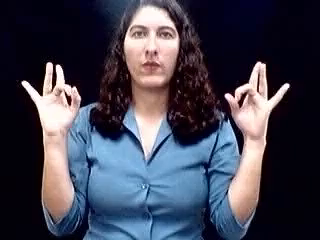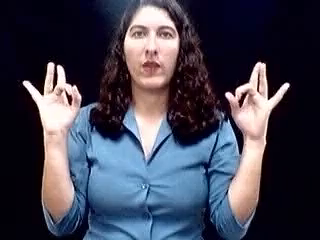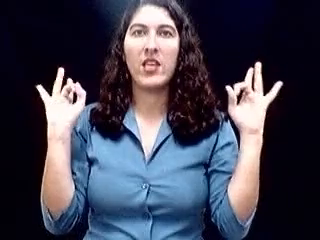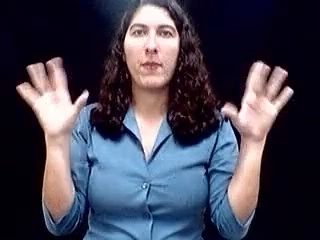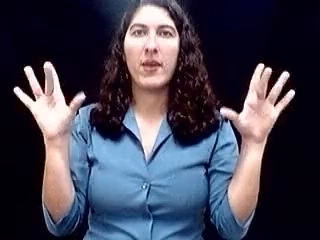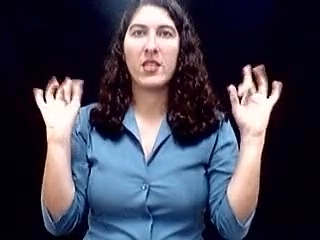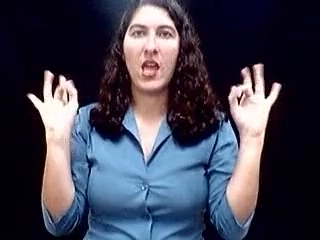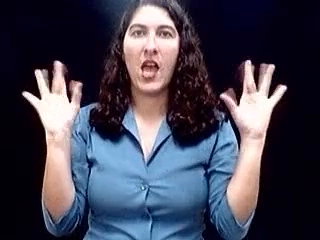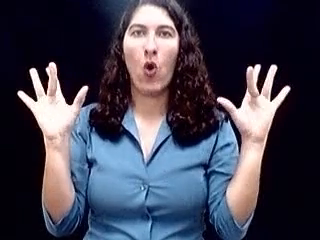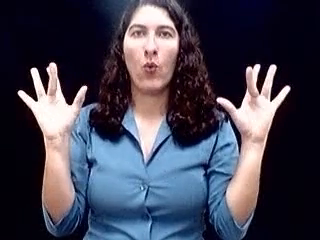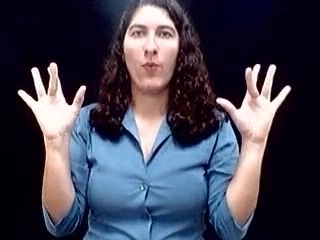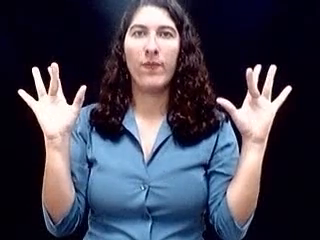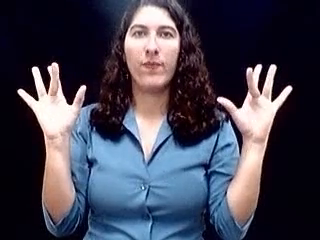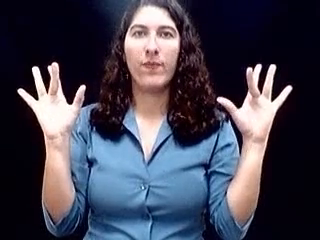especial